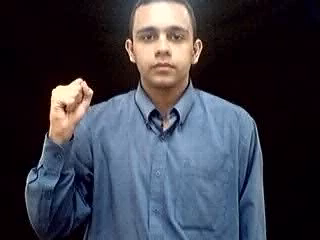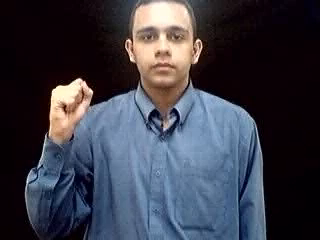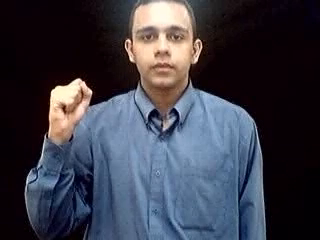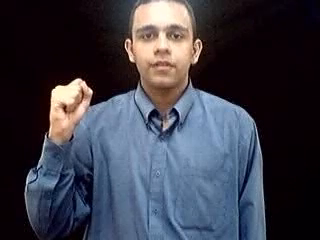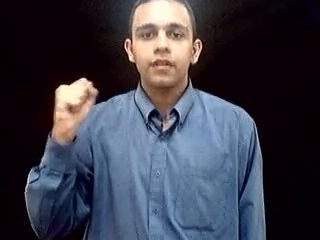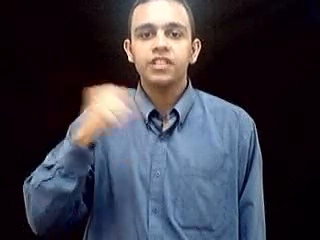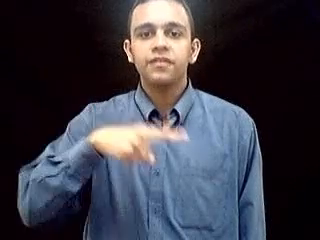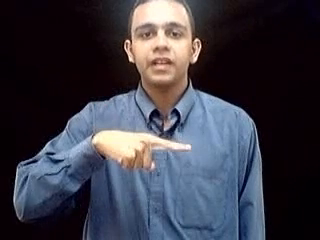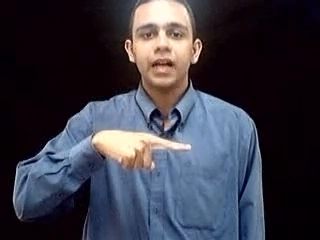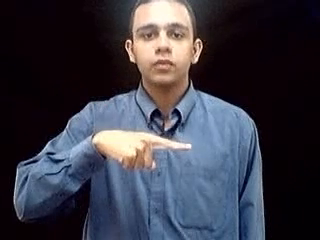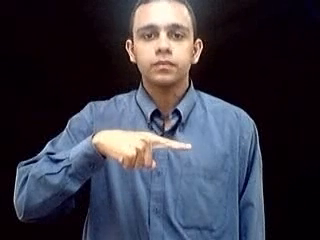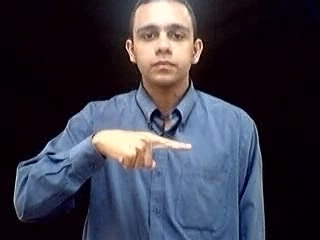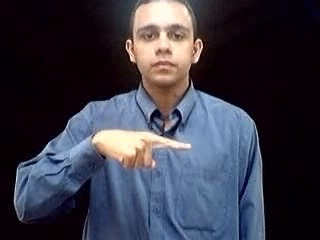falsificado